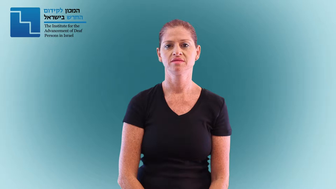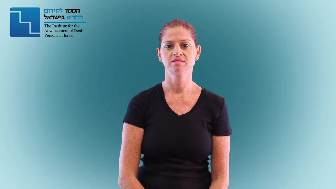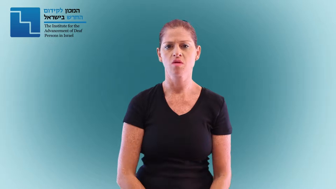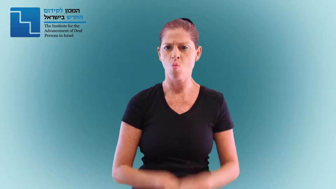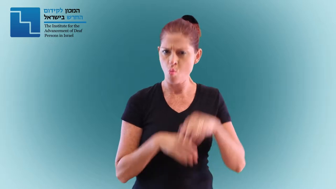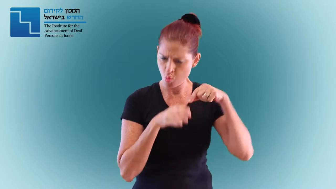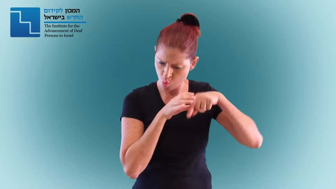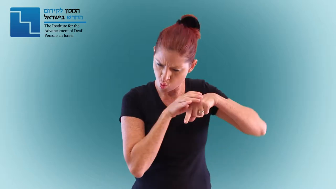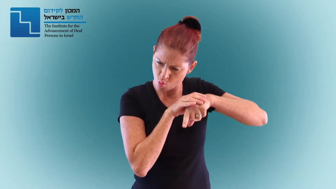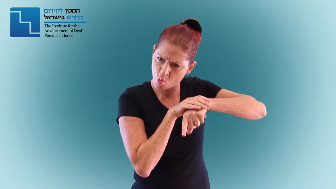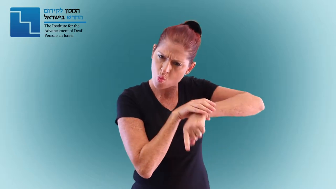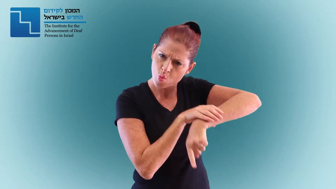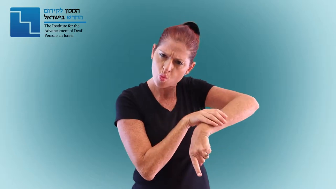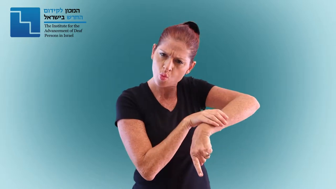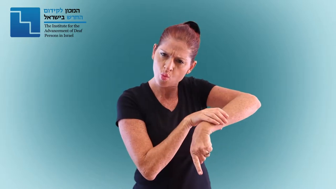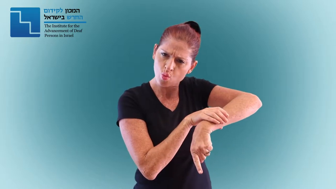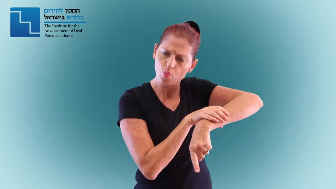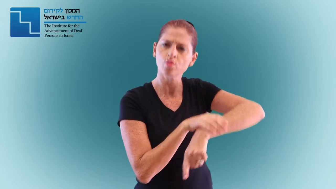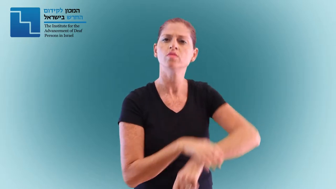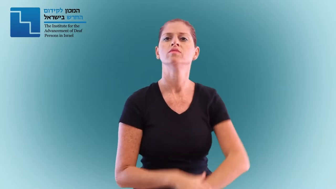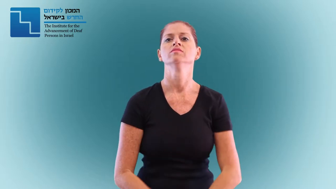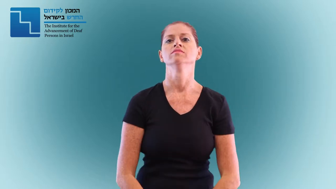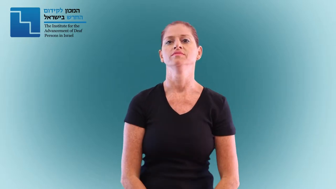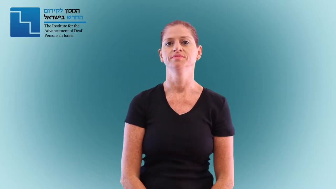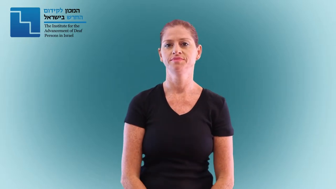עמוק